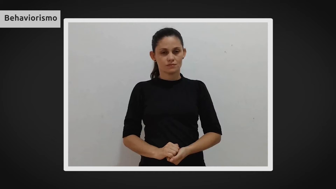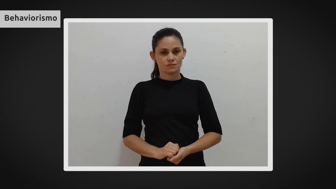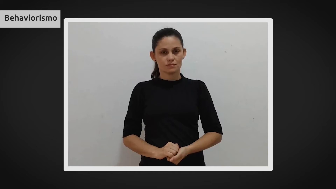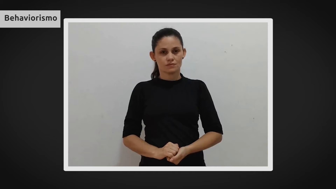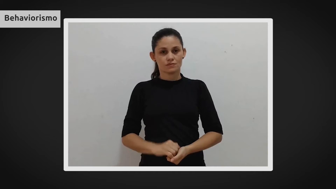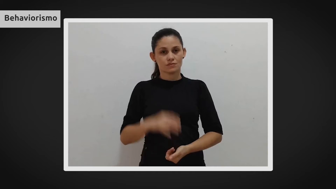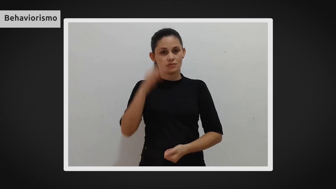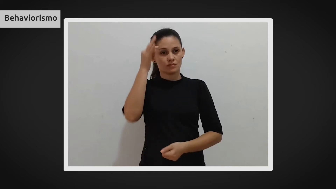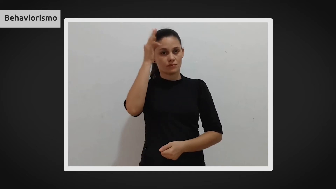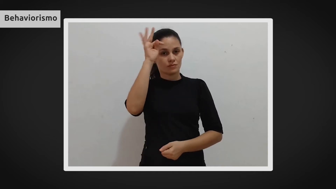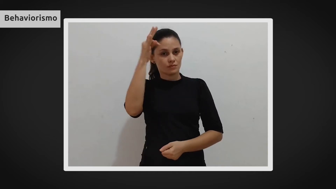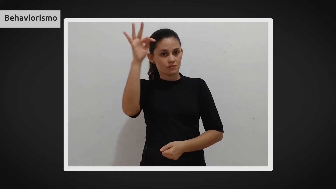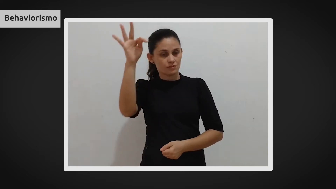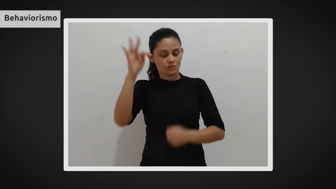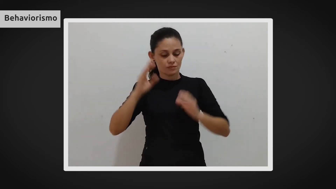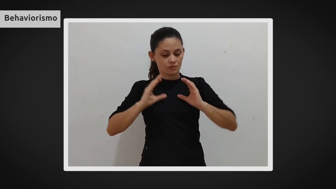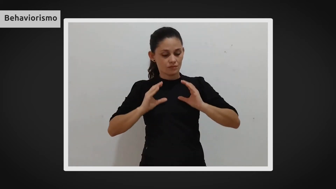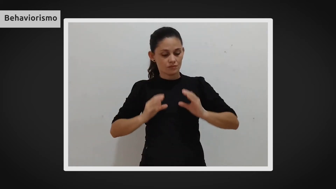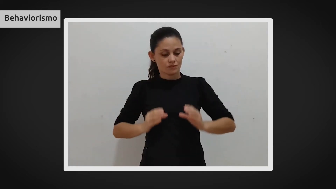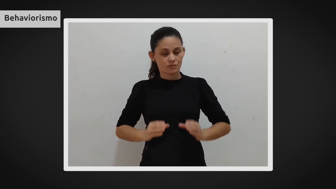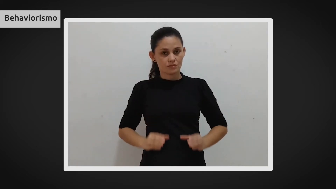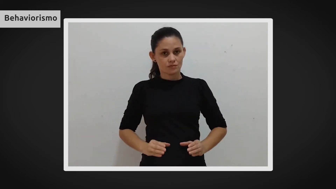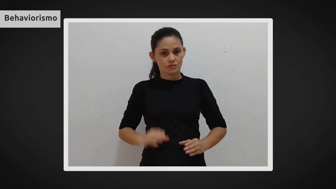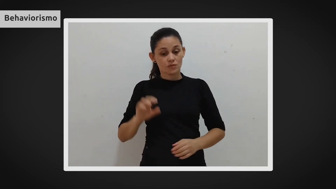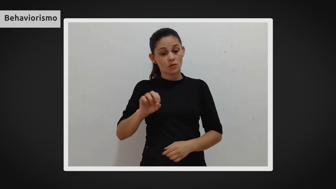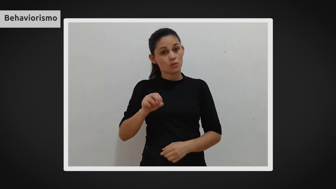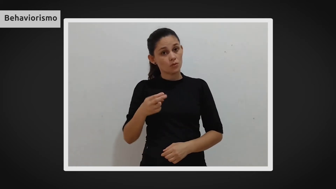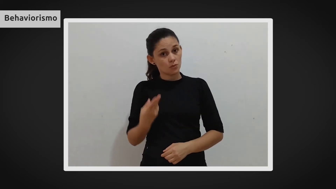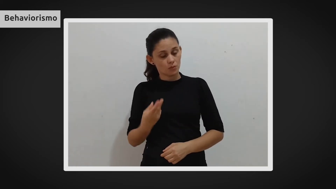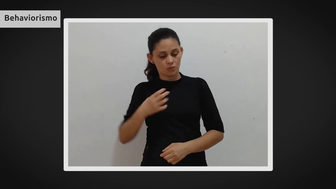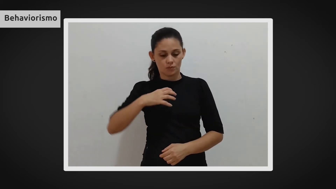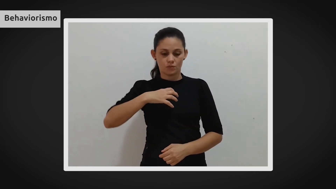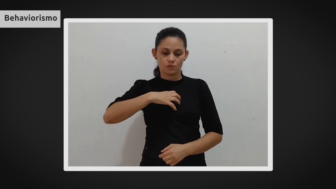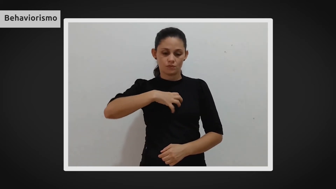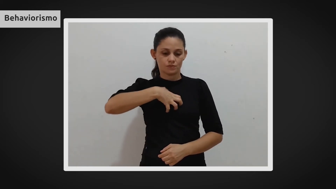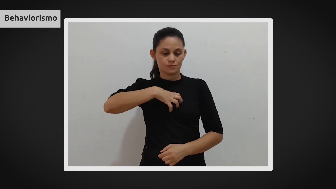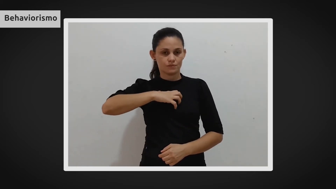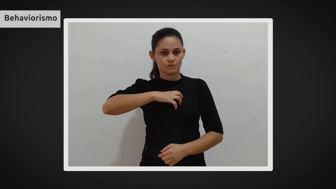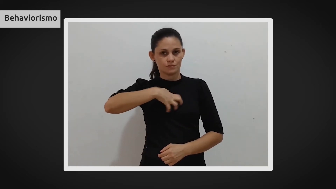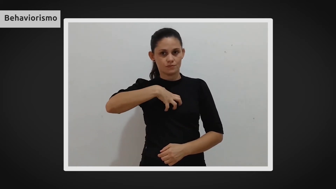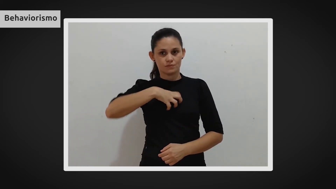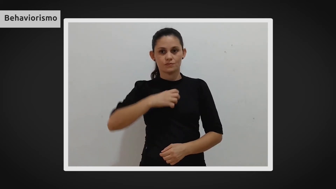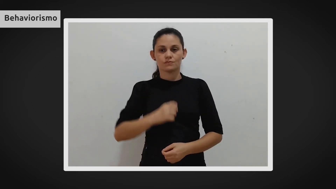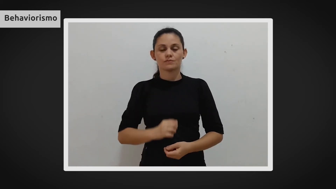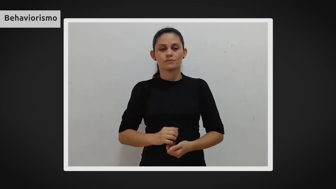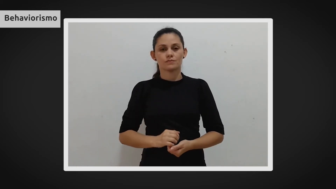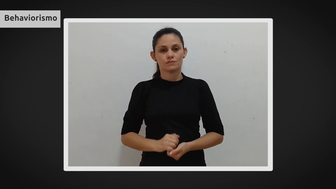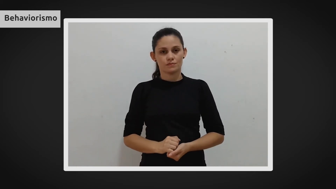Behaviorismo